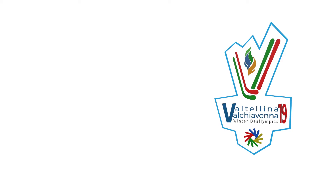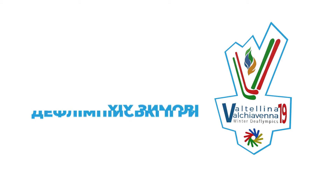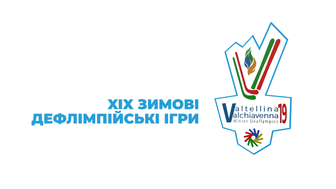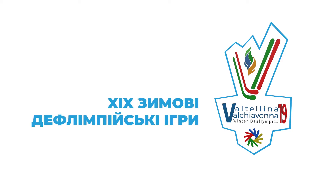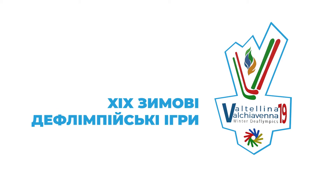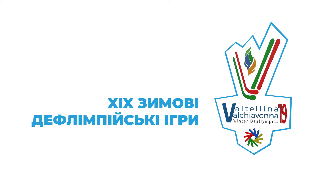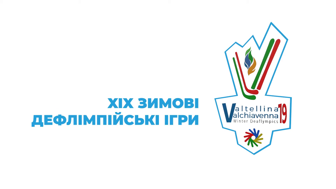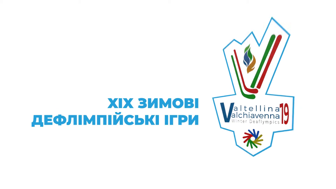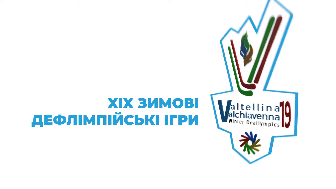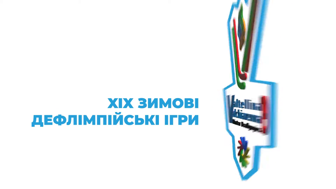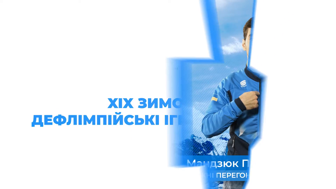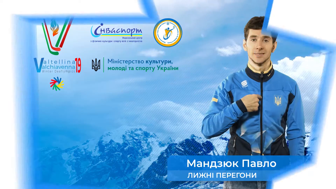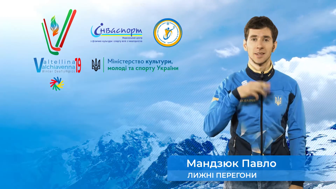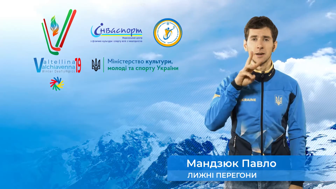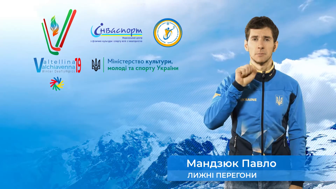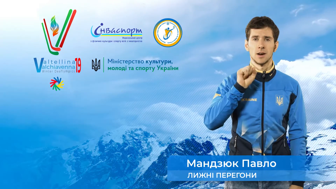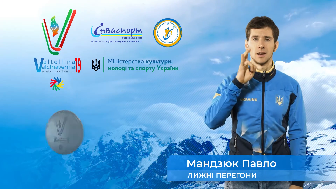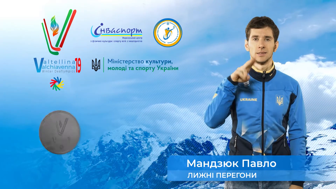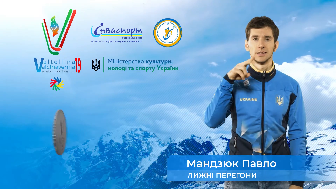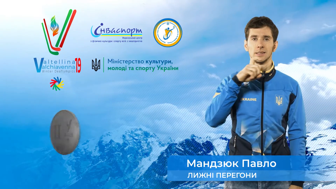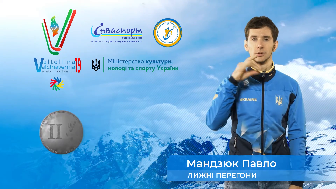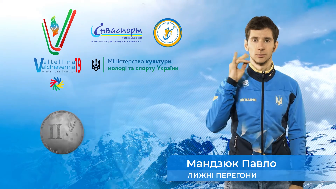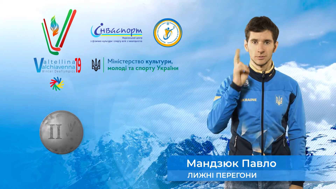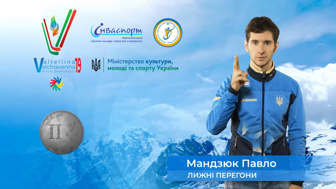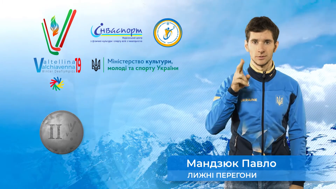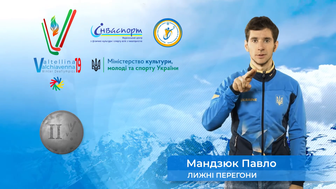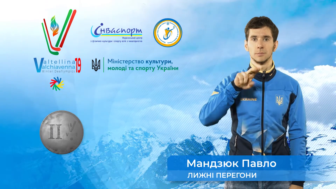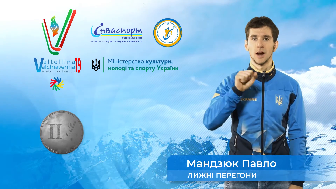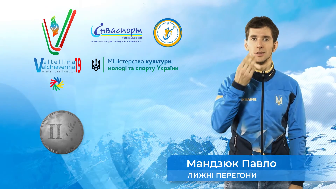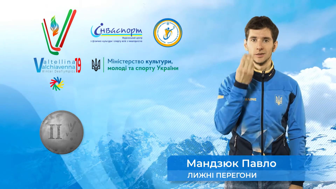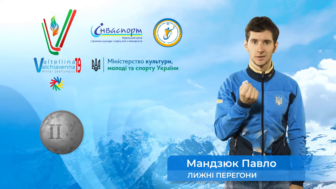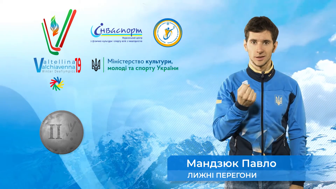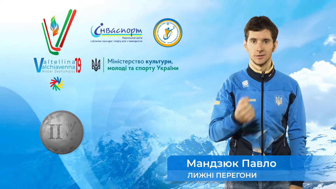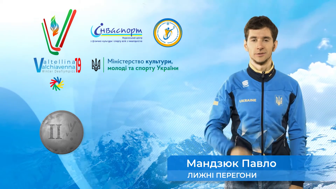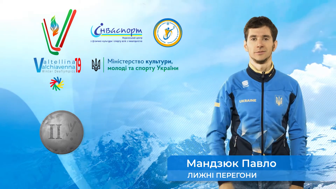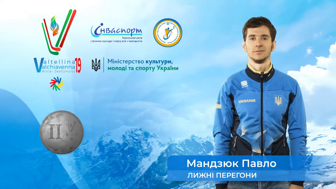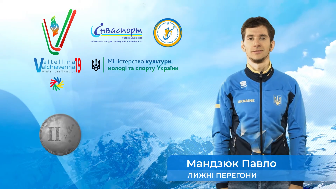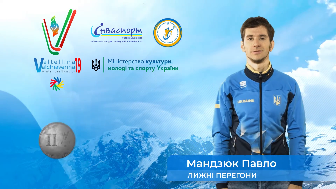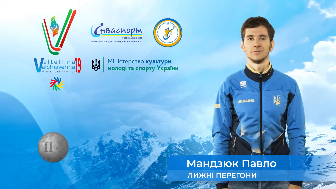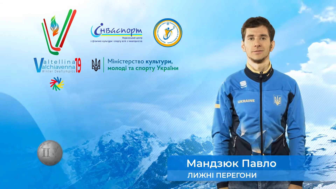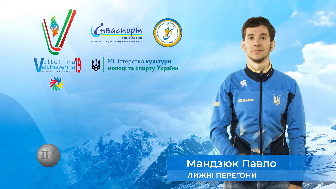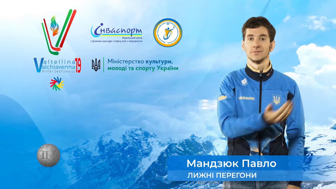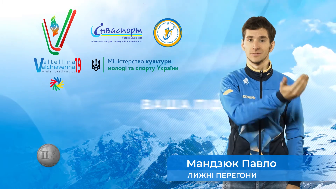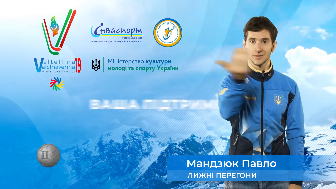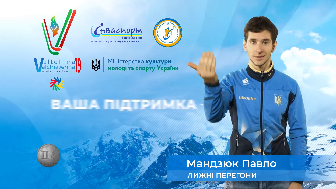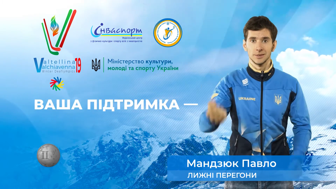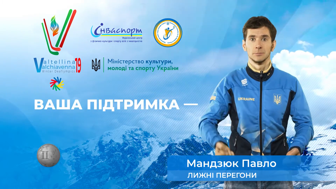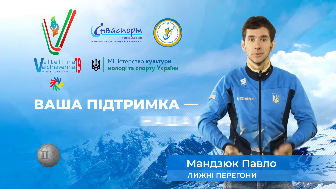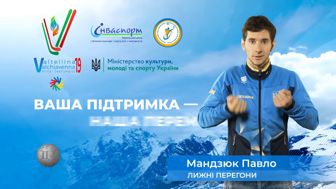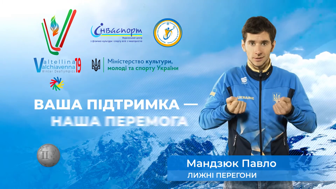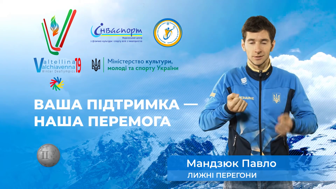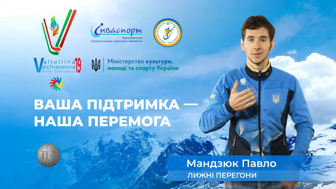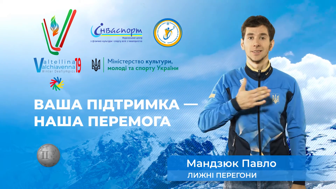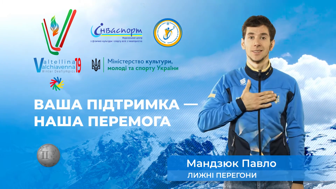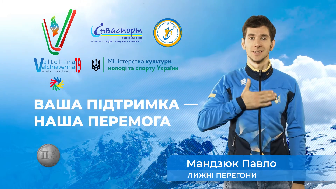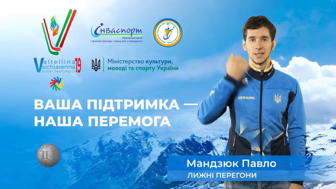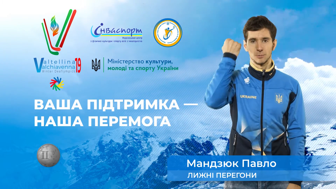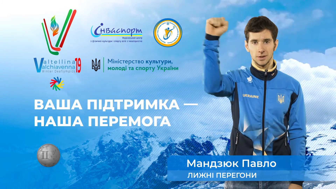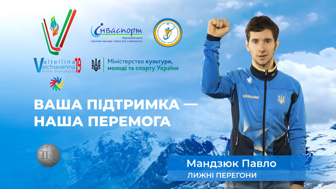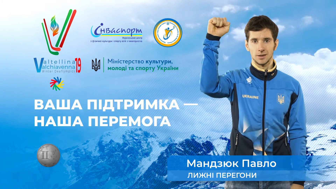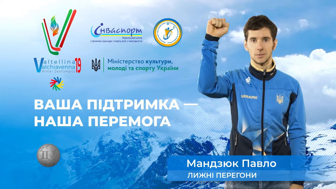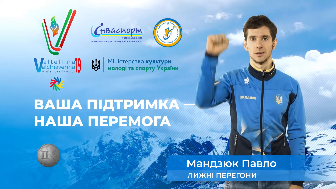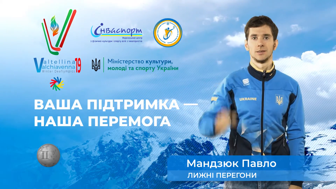Ваша підтримка - наша перемога!